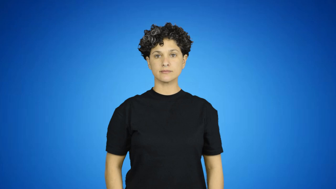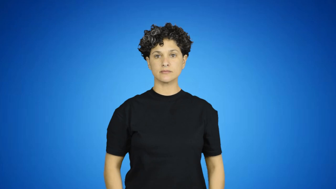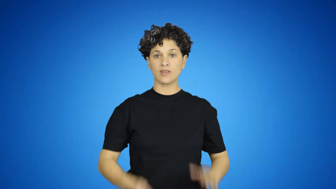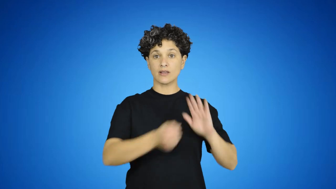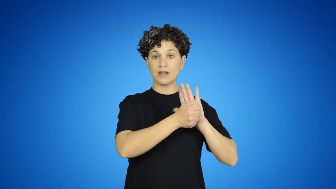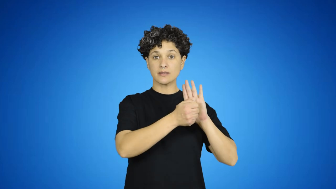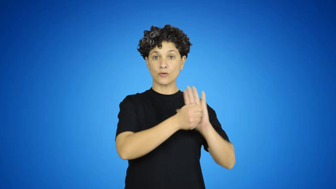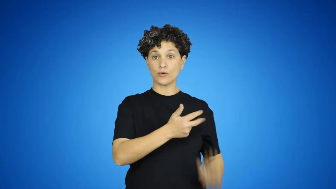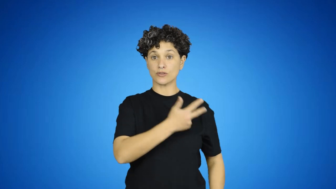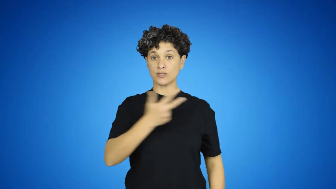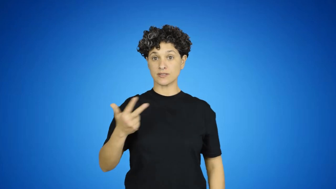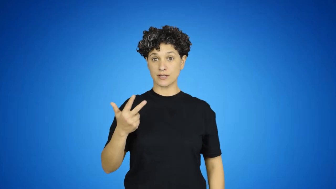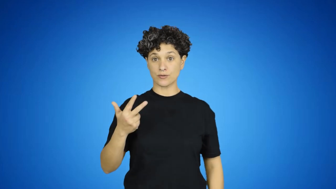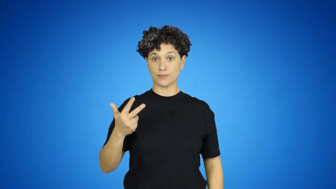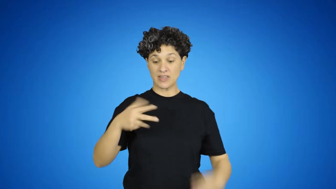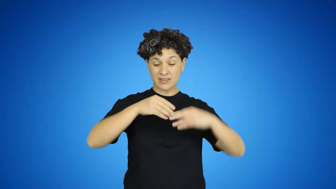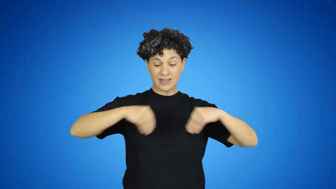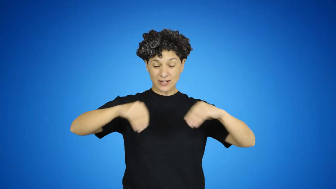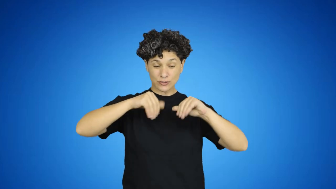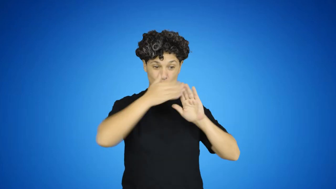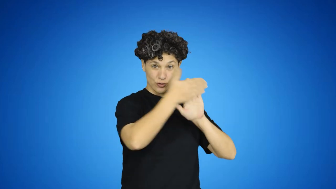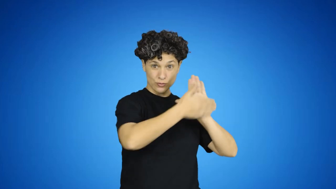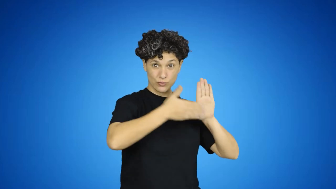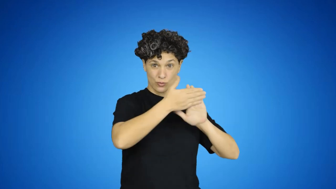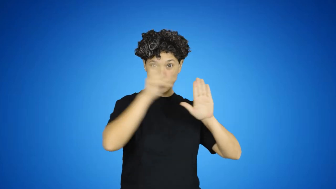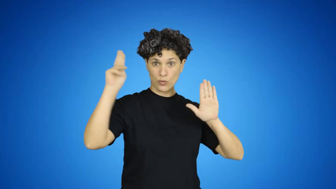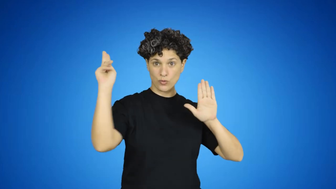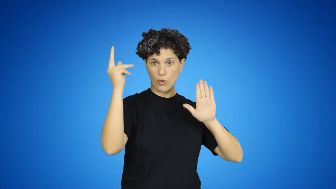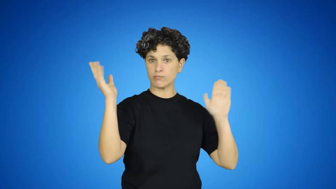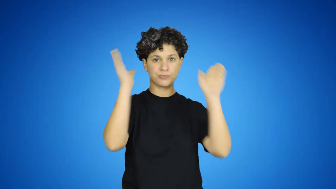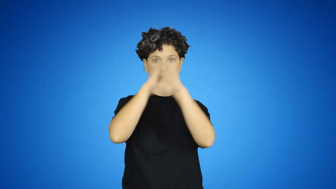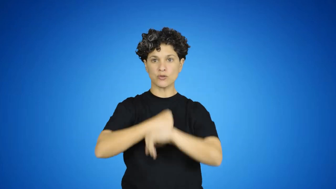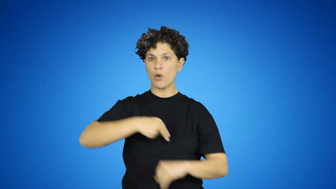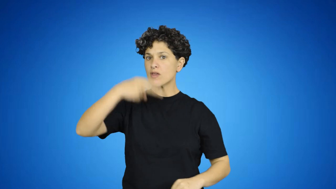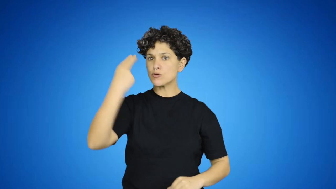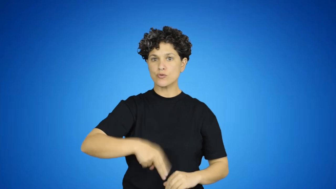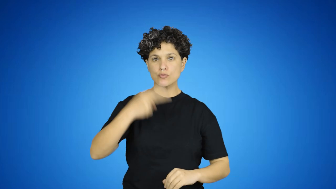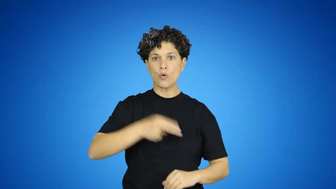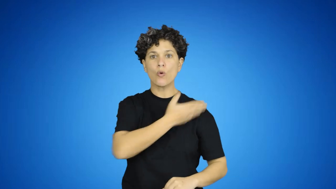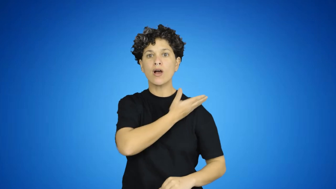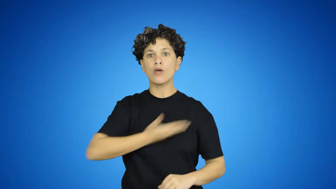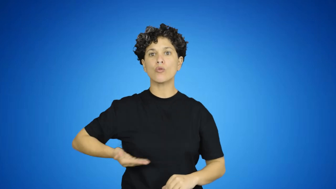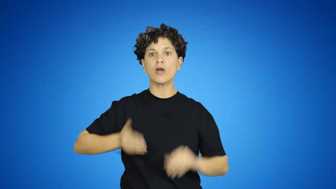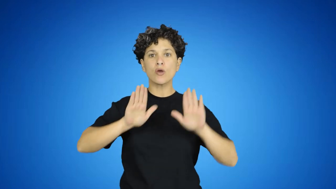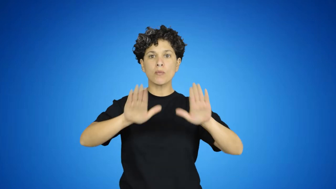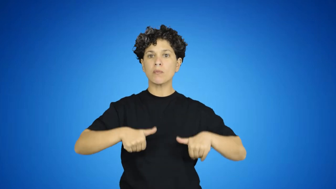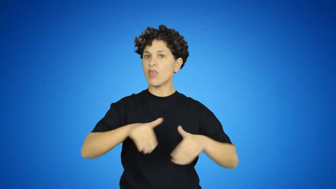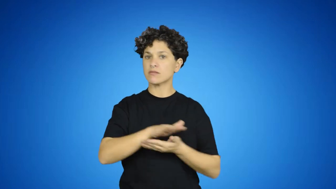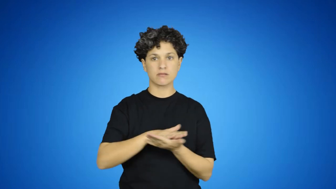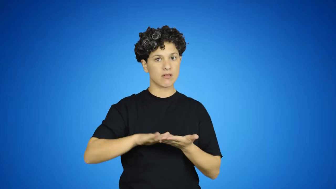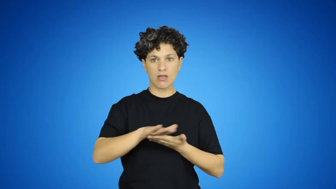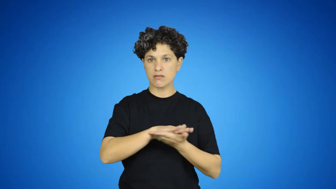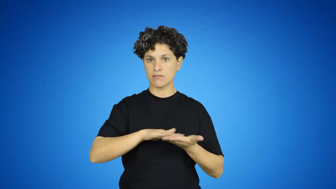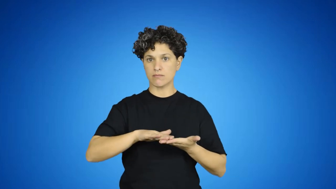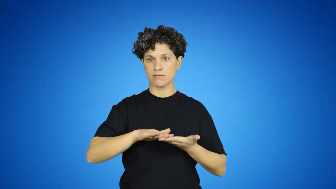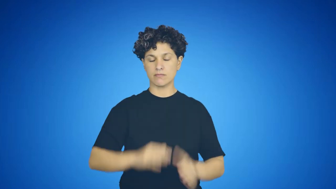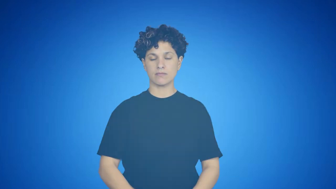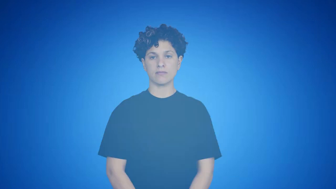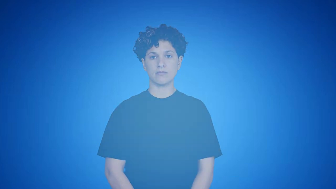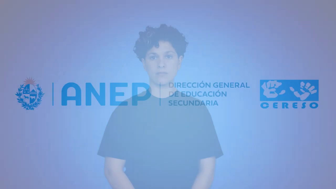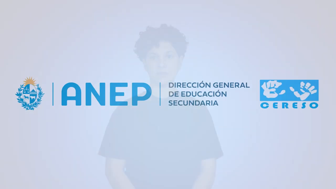Constitución - Artículo 3